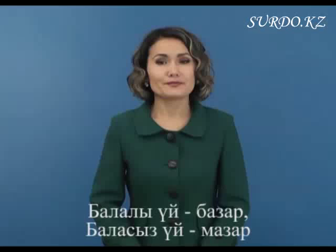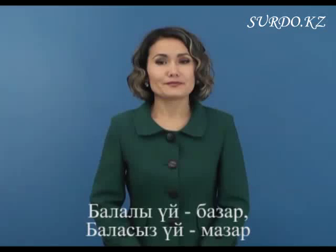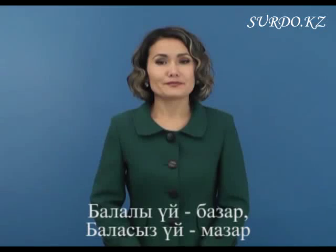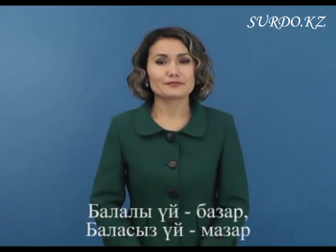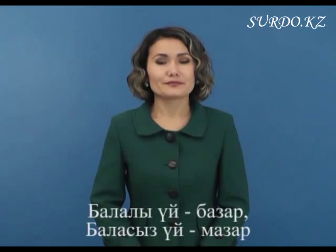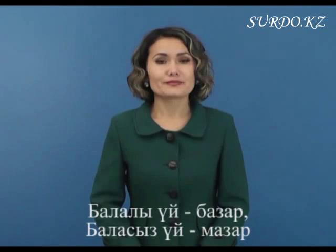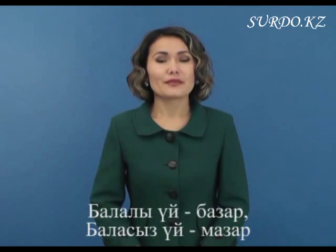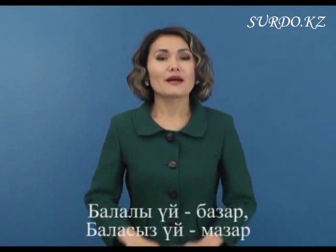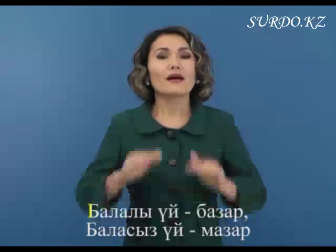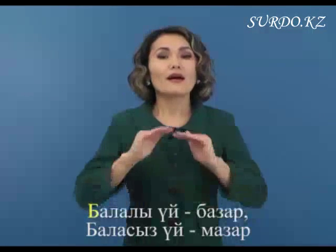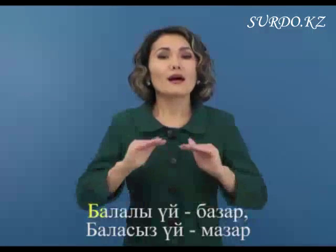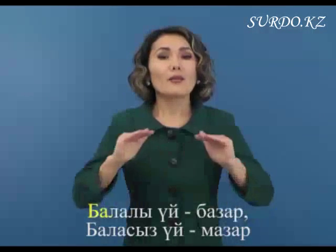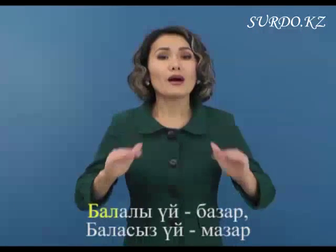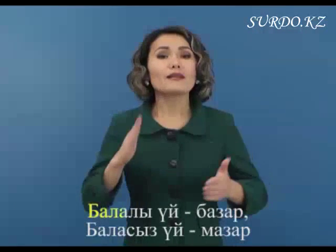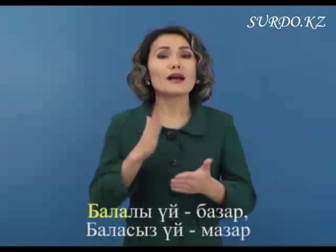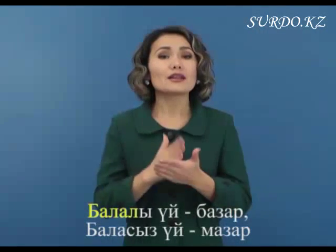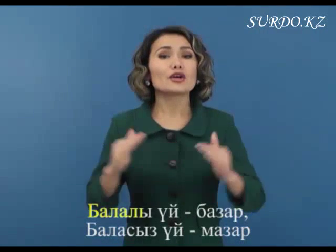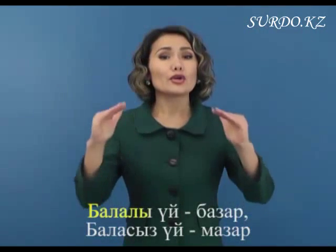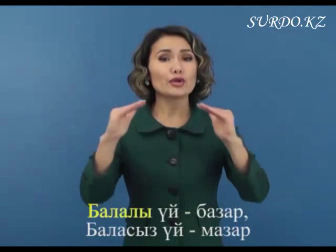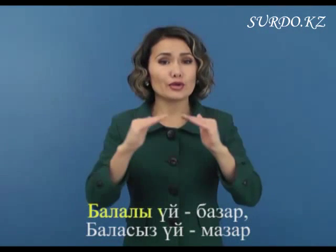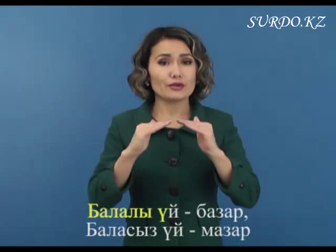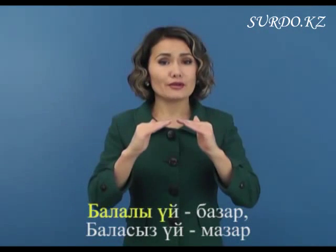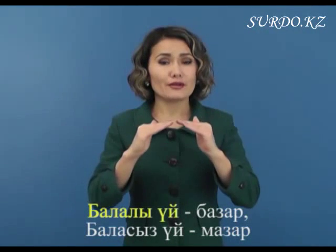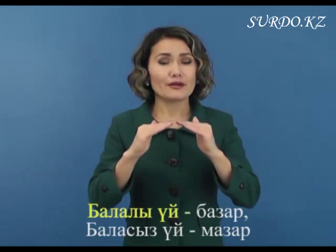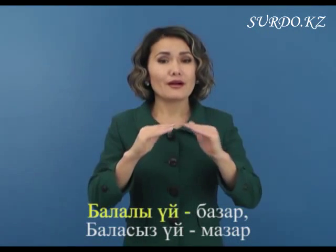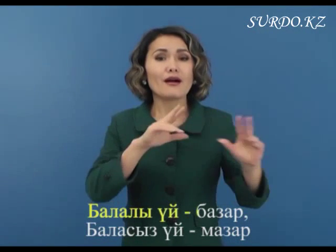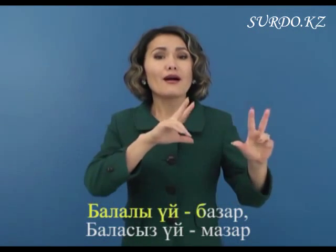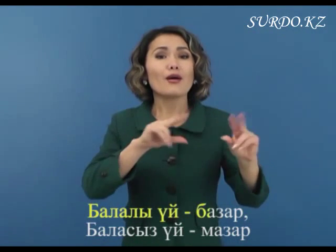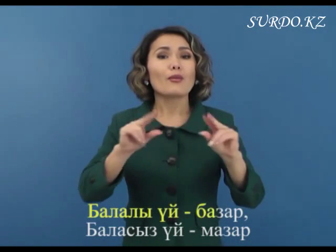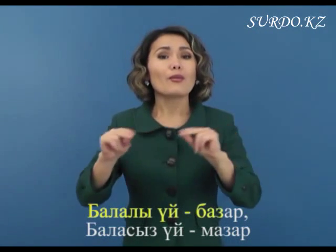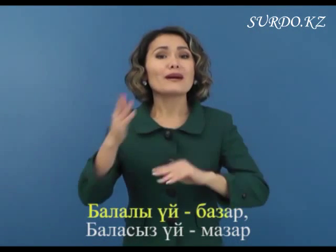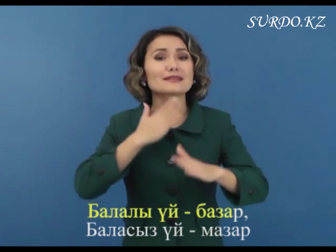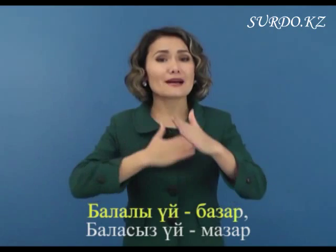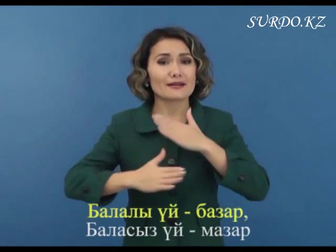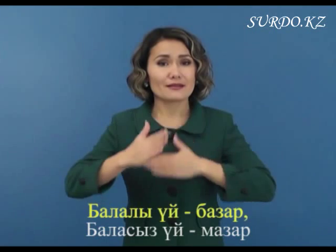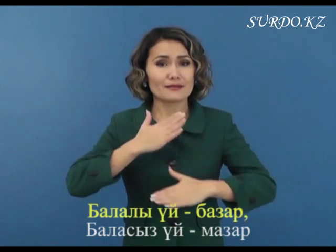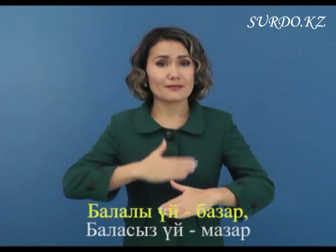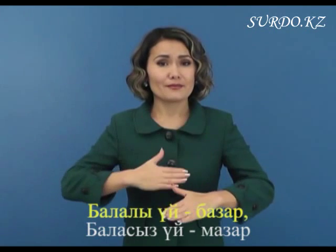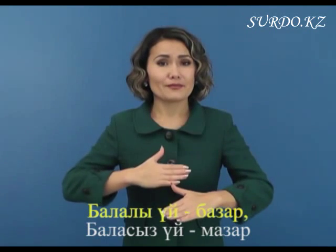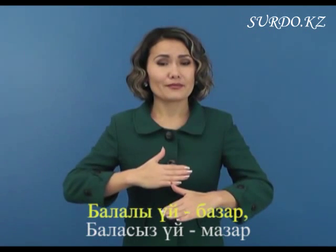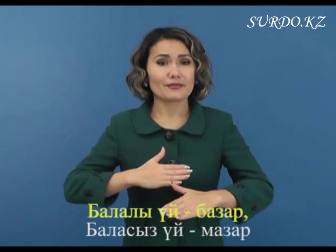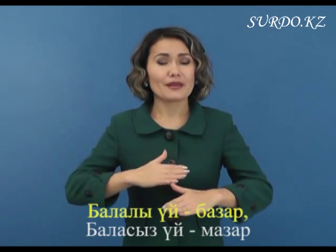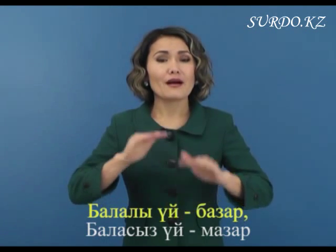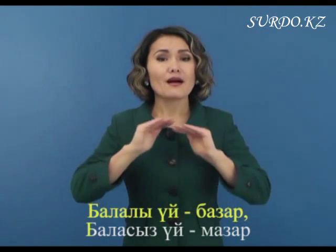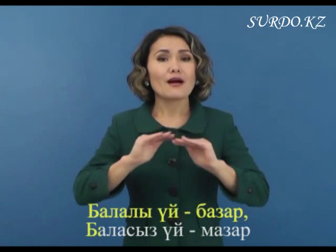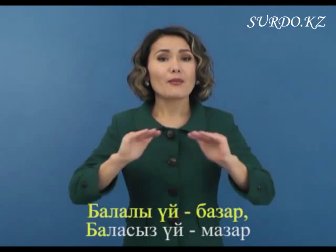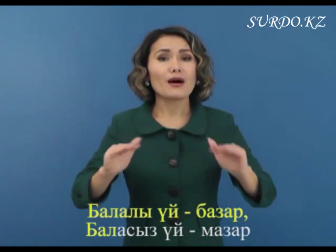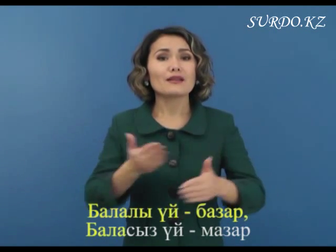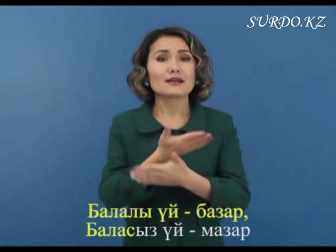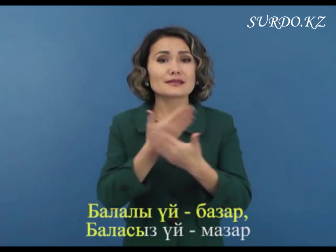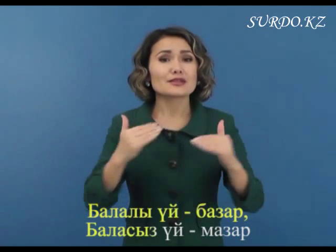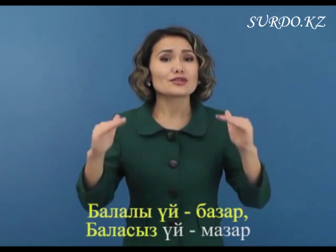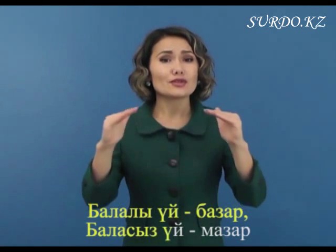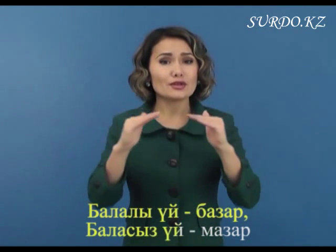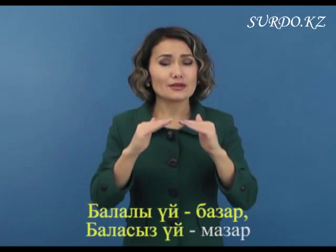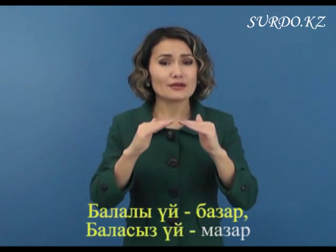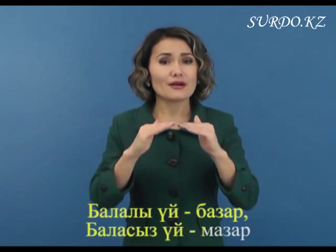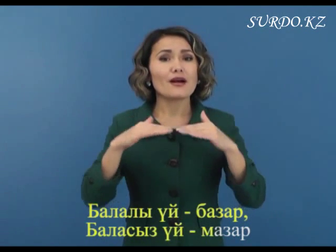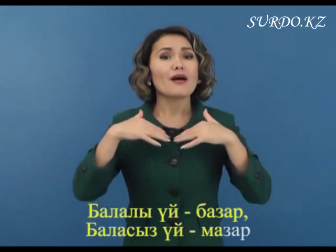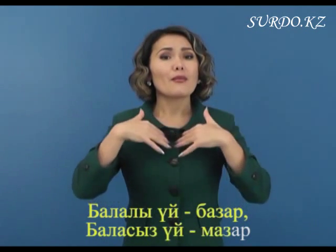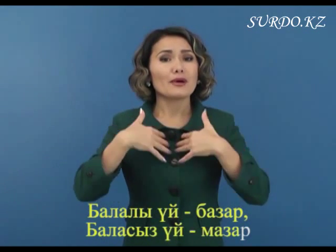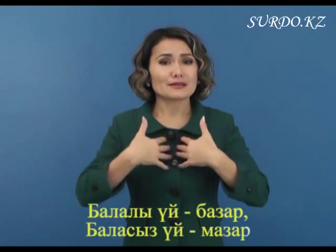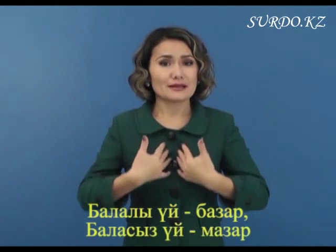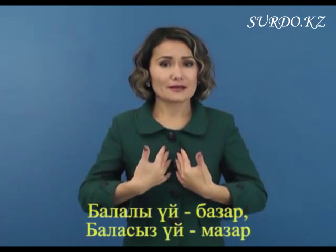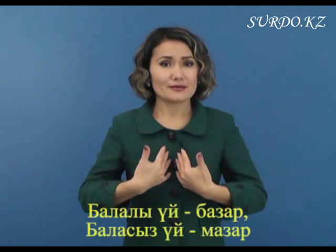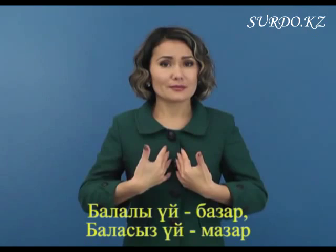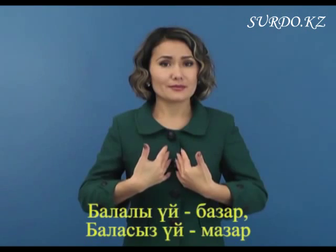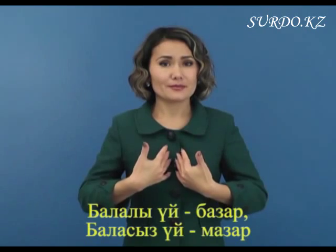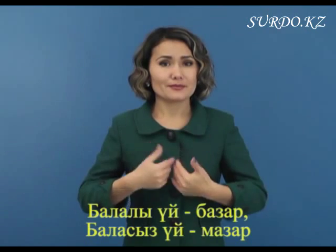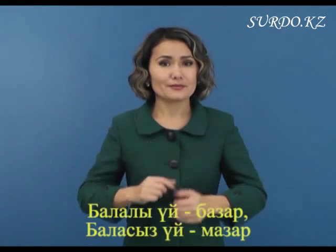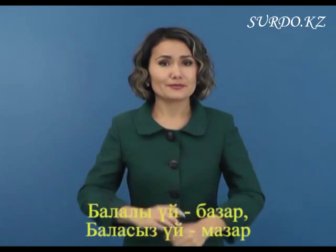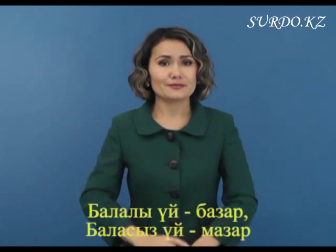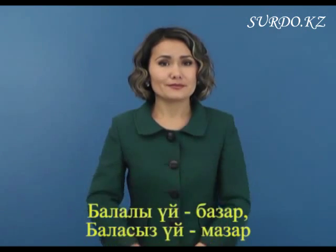Балалы үй - базар, Баласыз үй - мазар